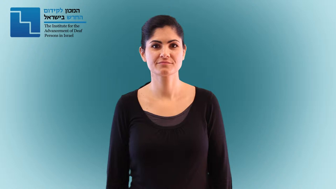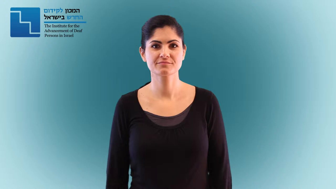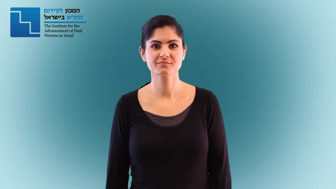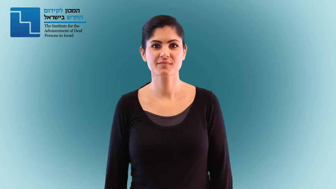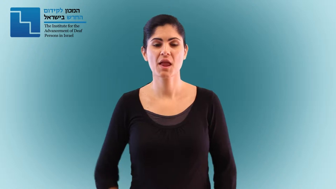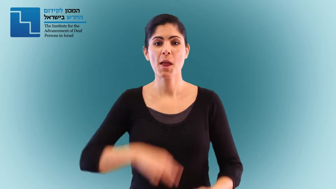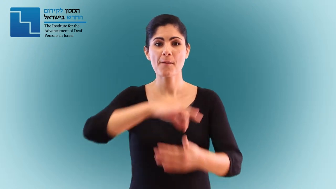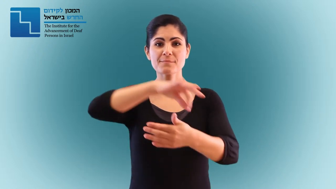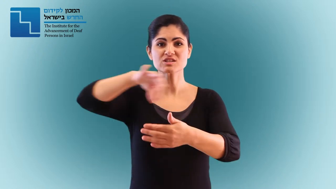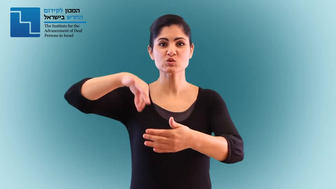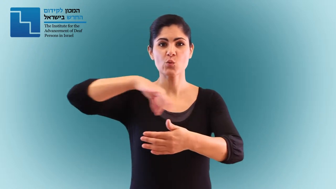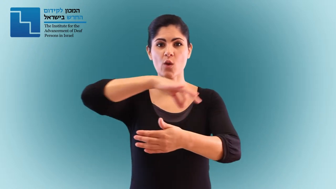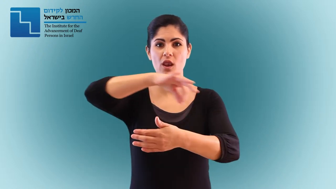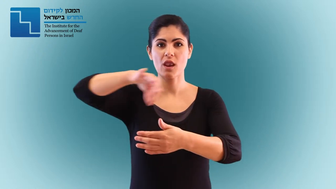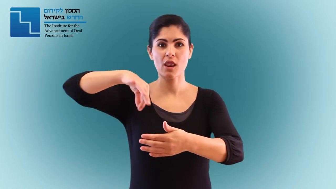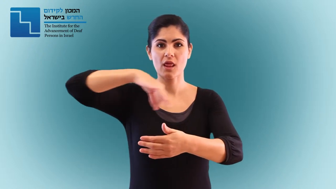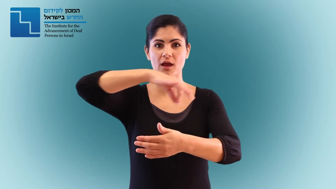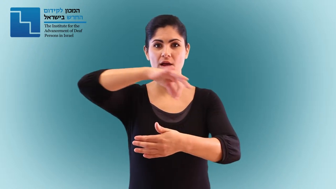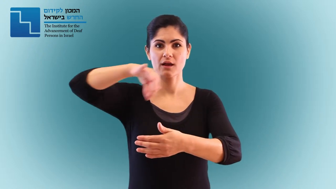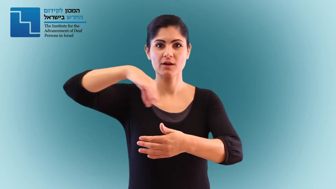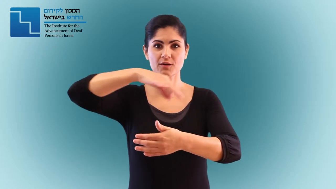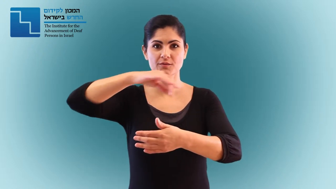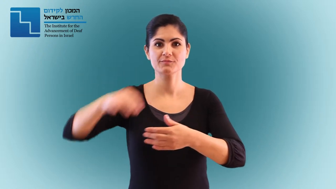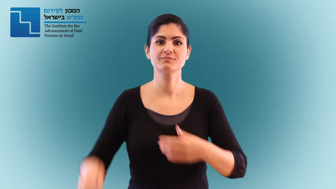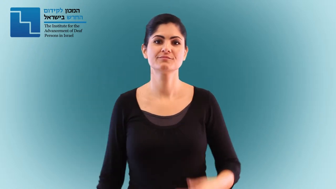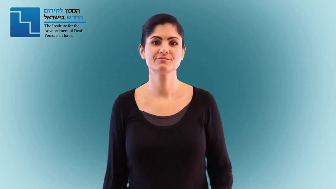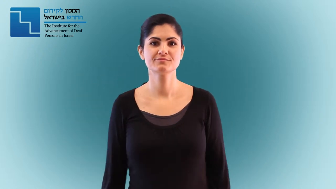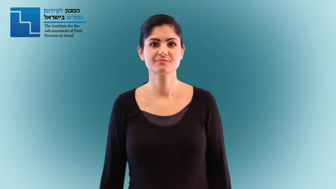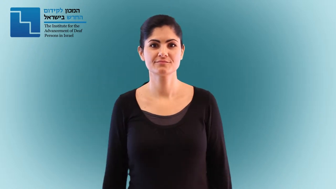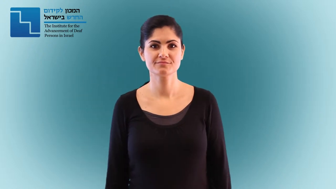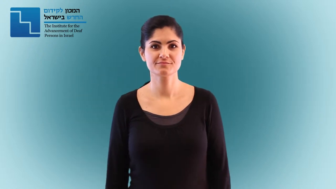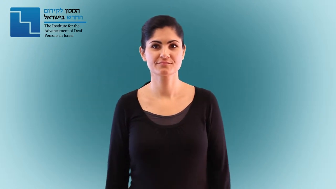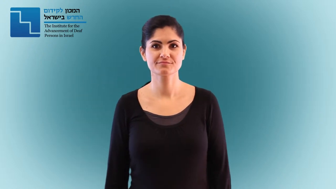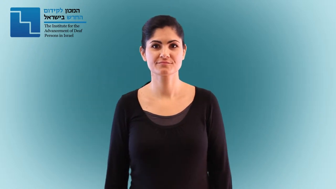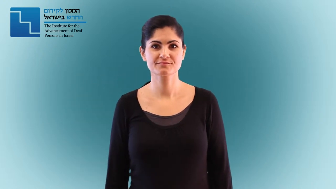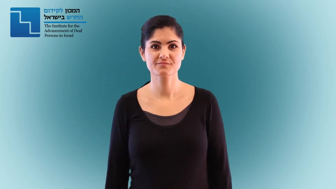בישול